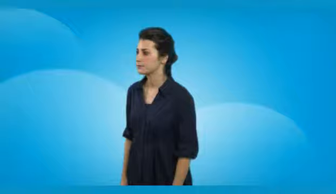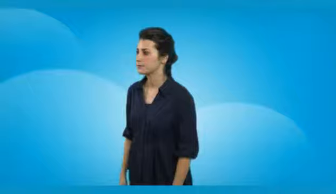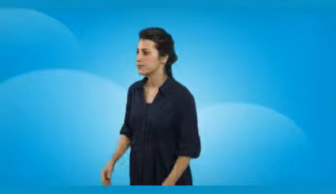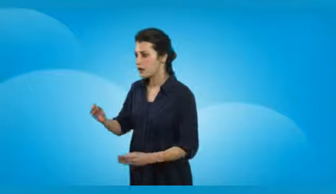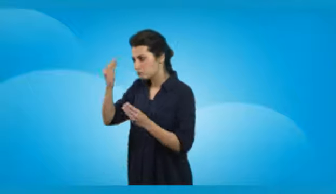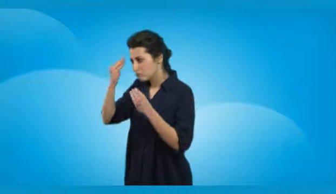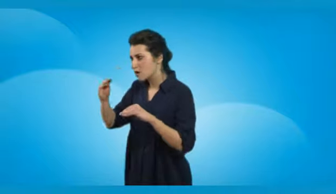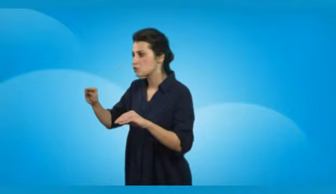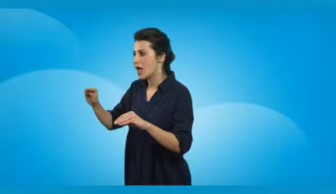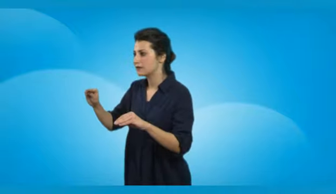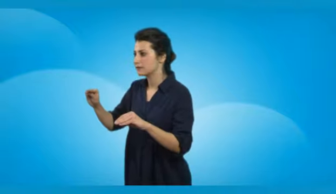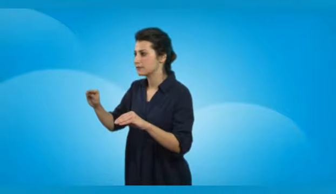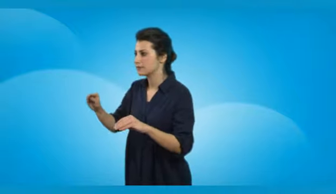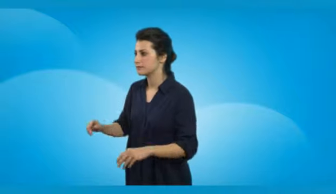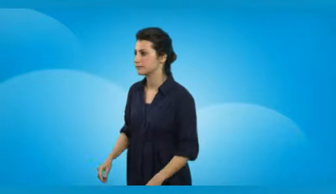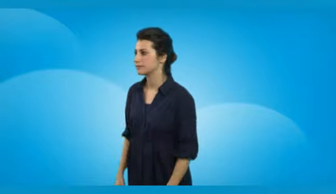Becsület